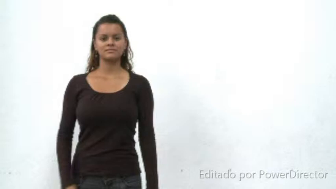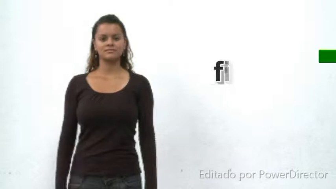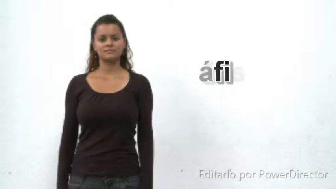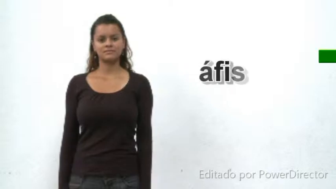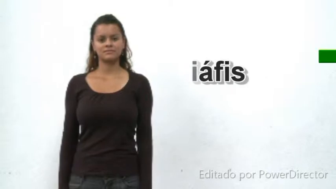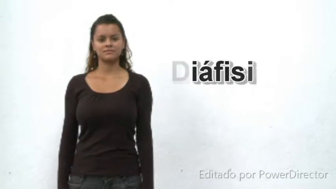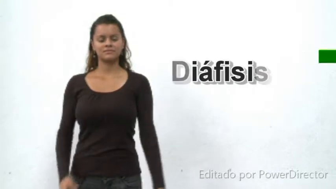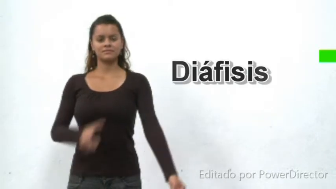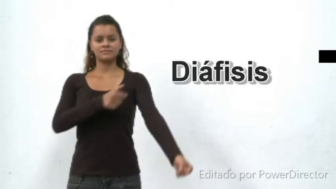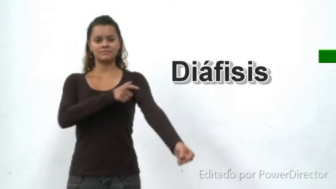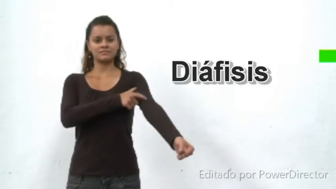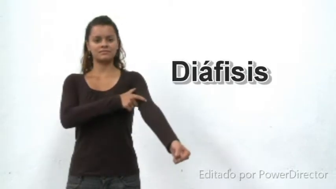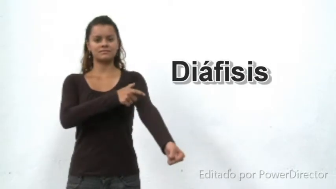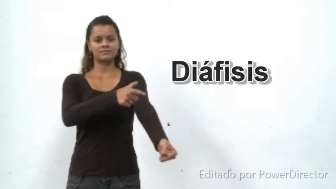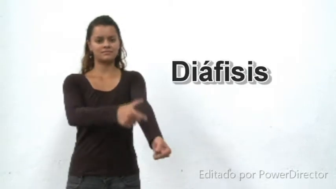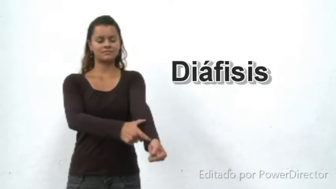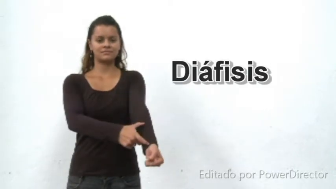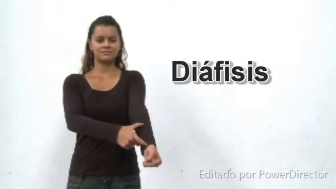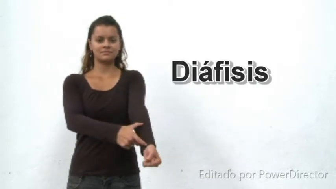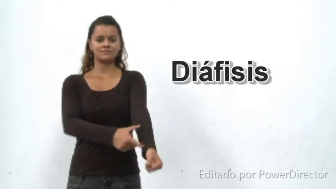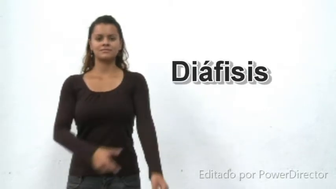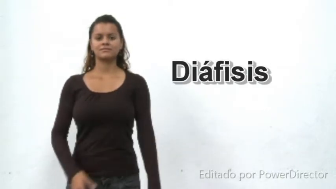Diáfisis